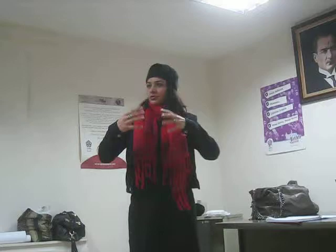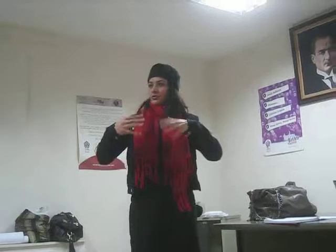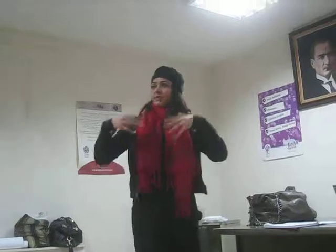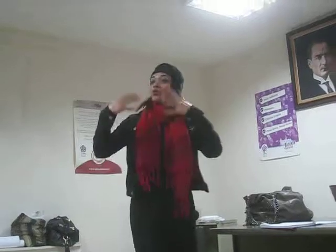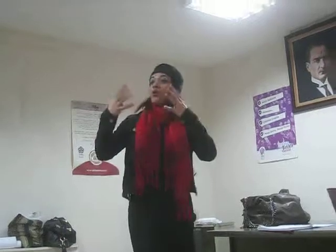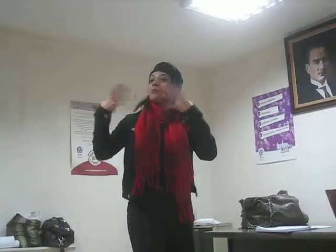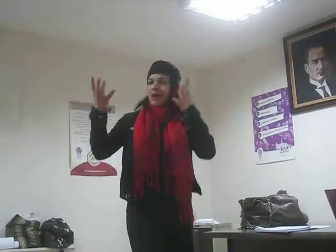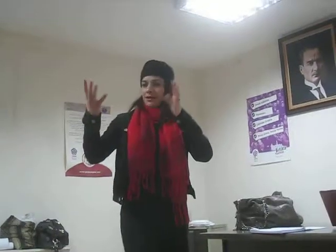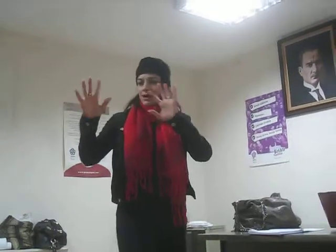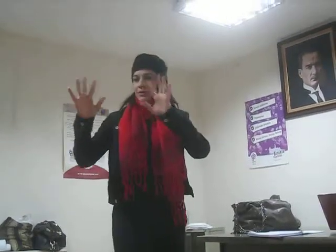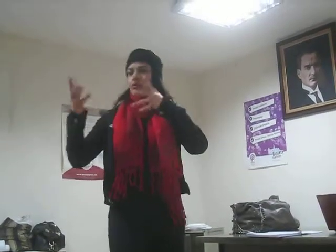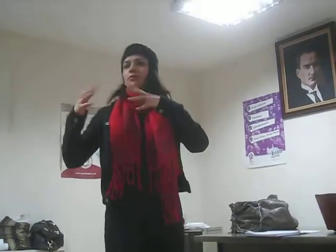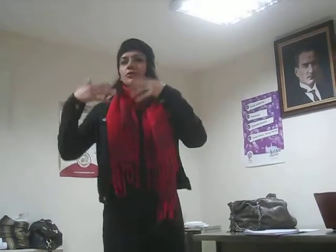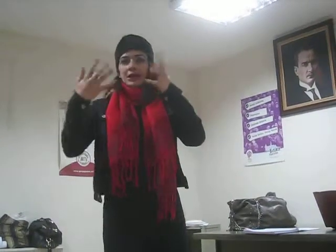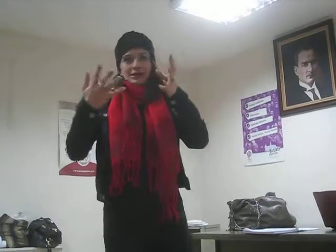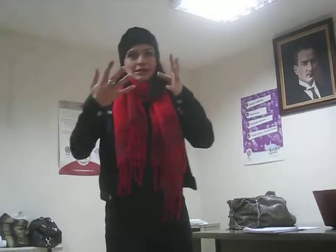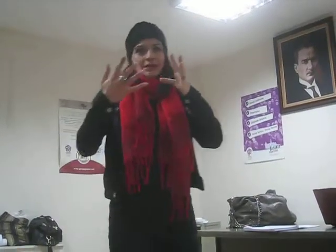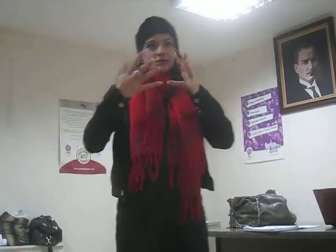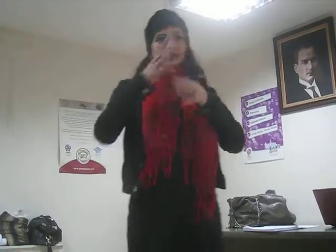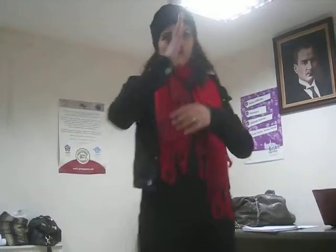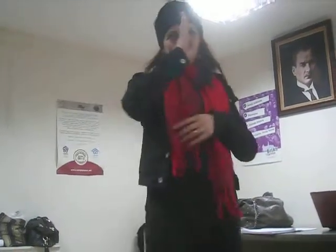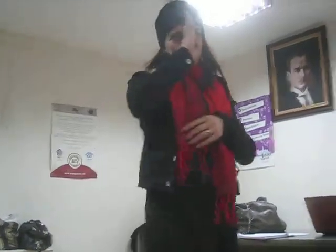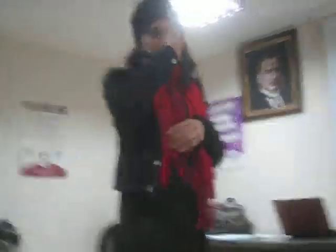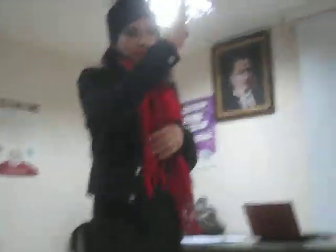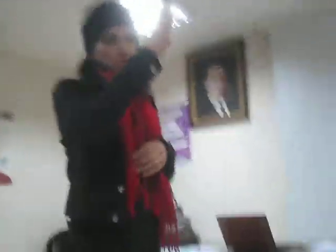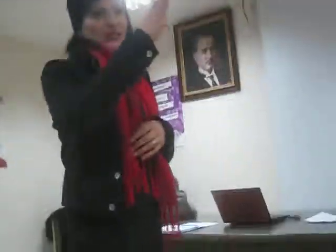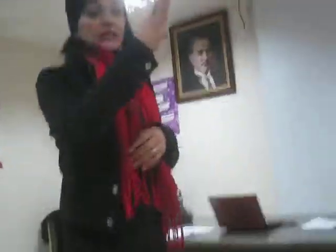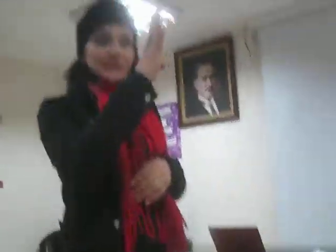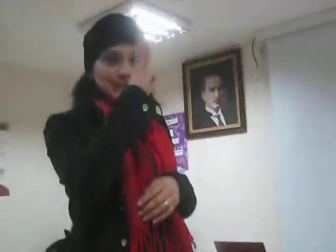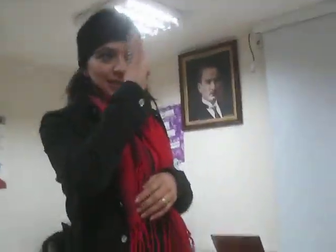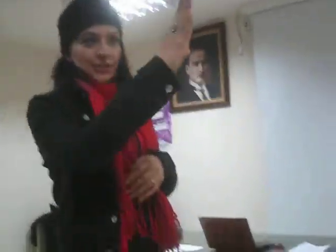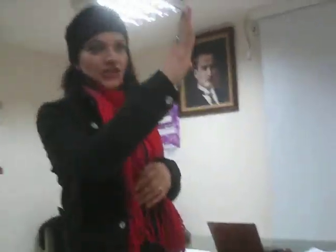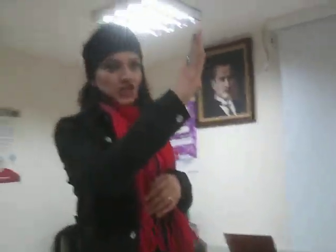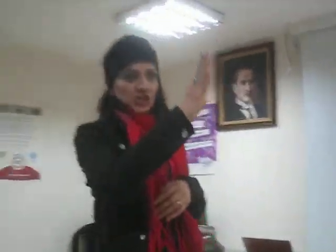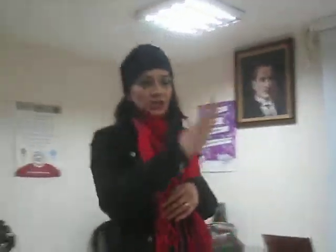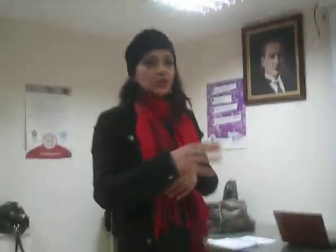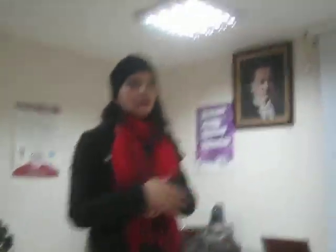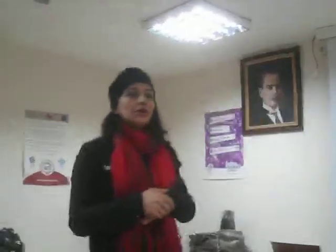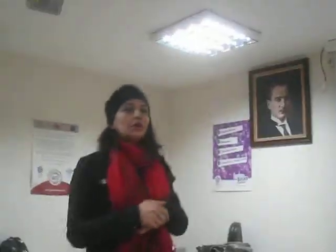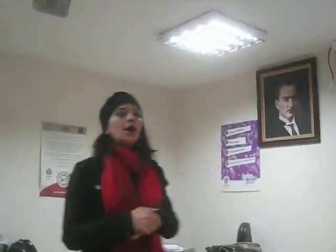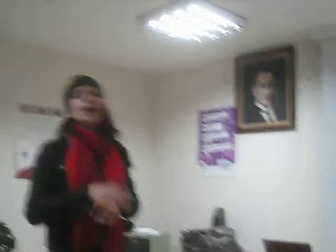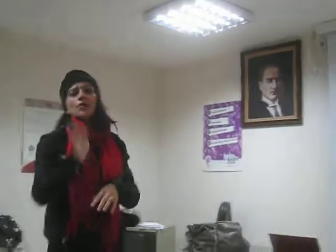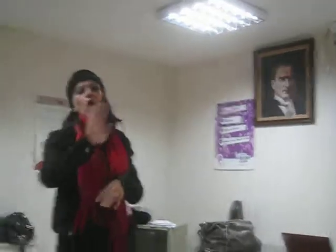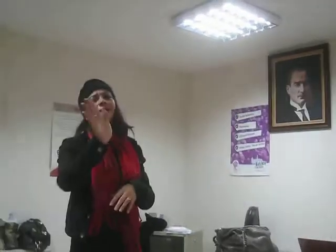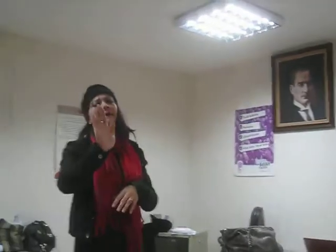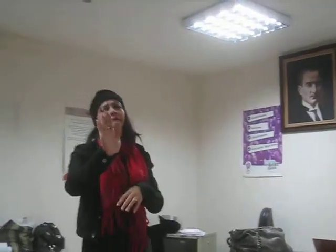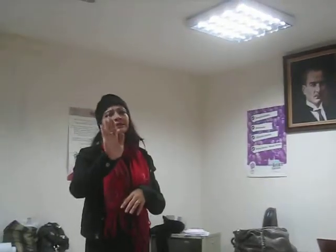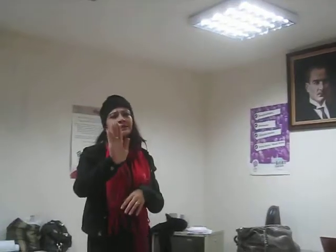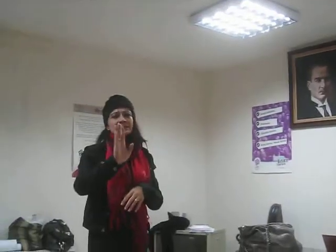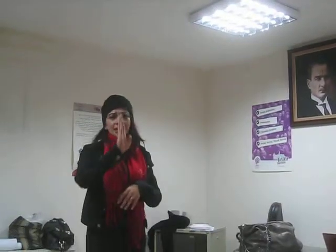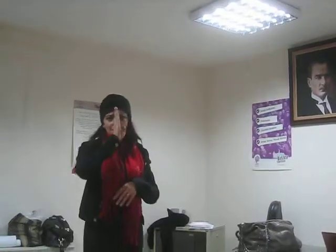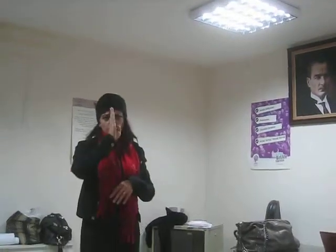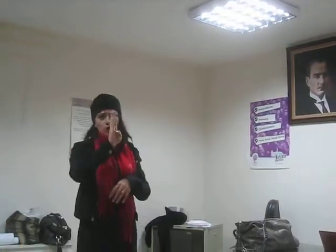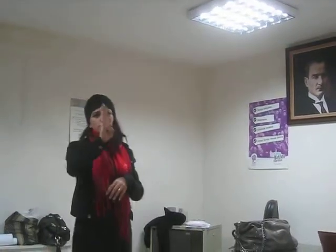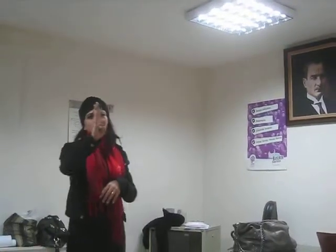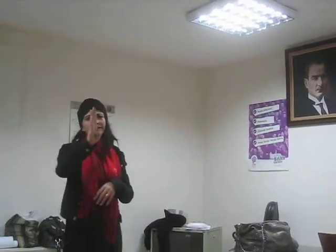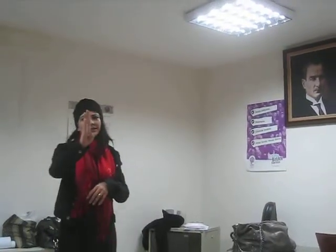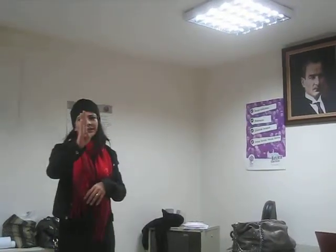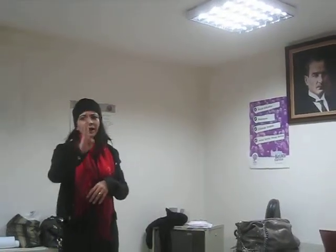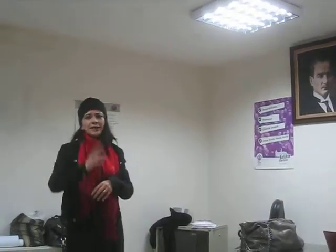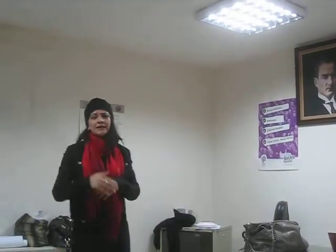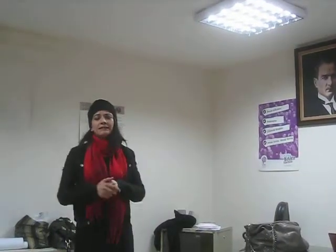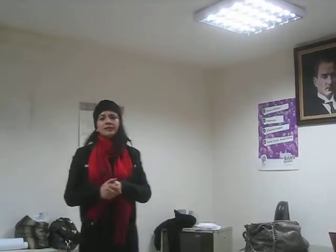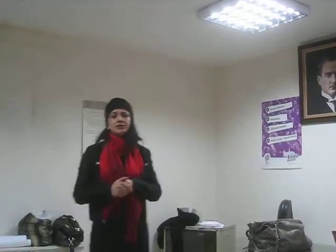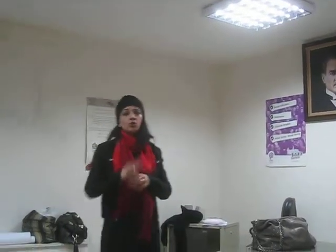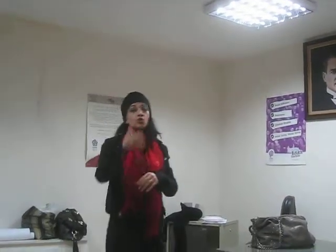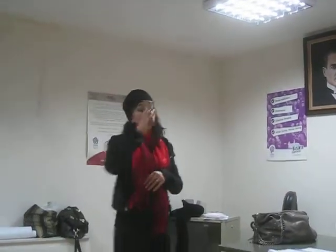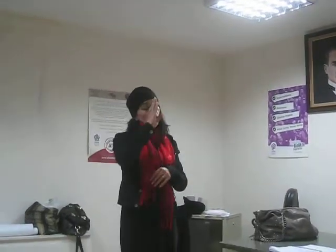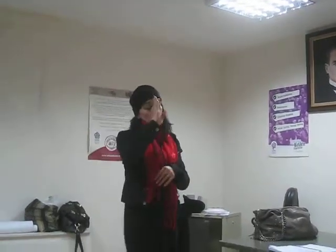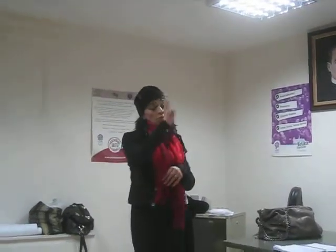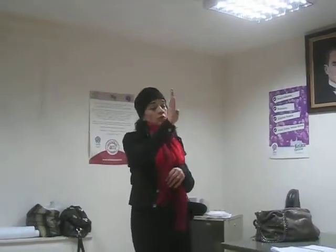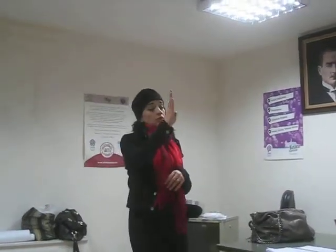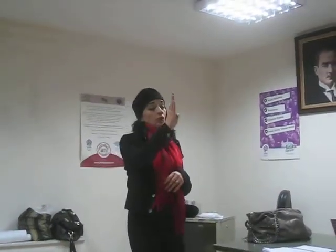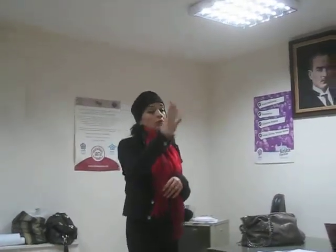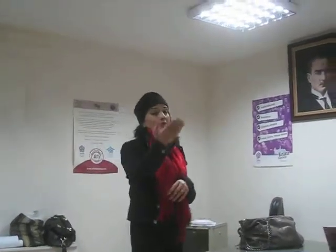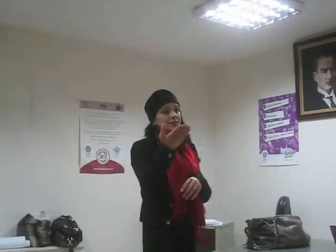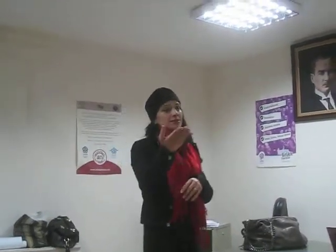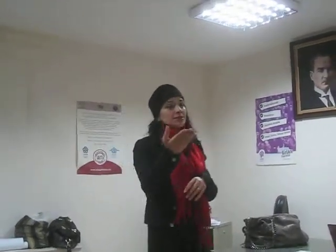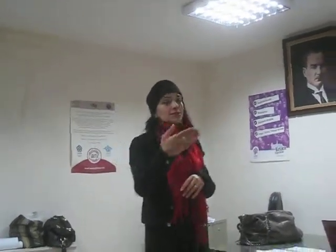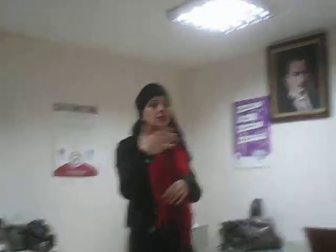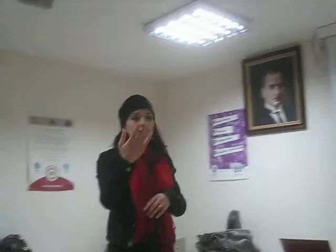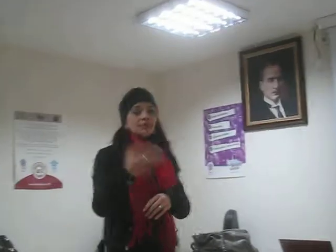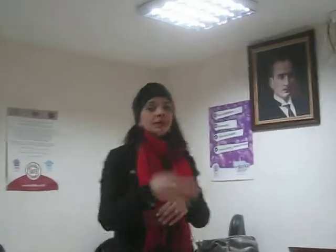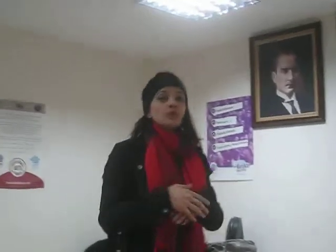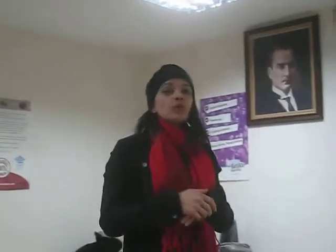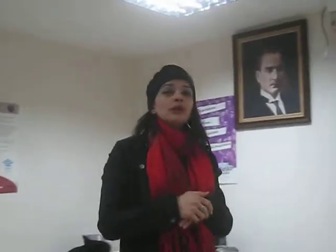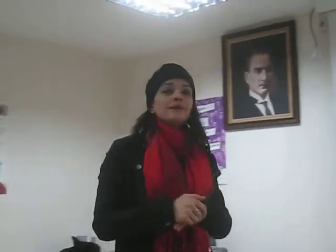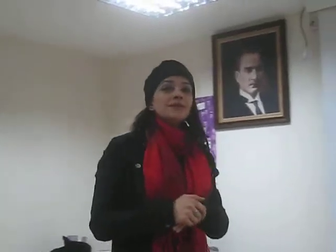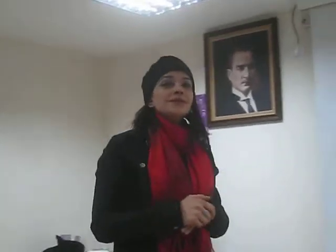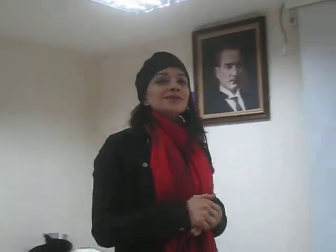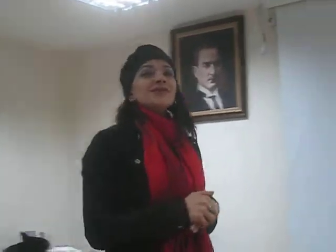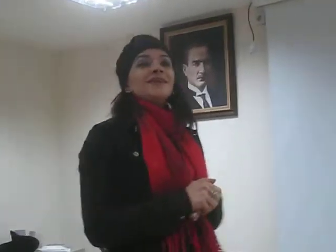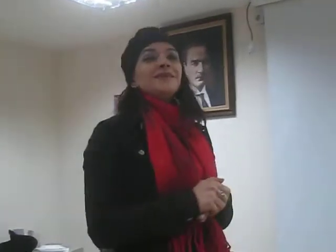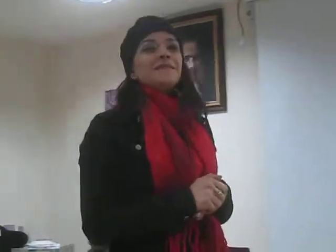dobra